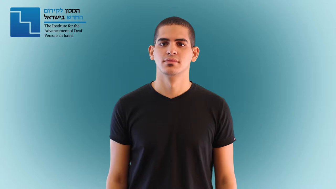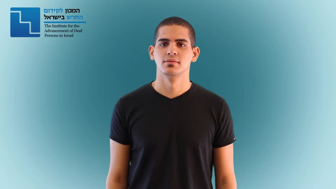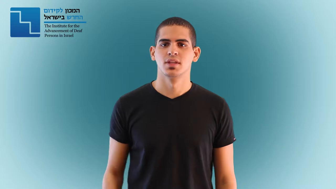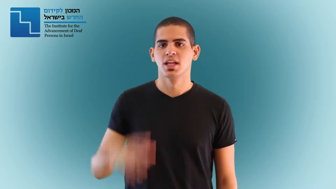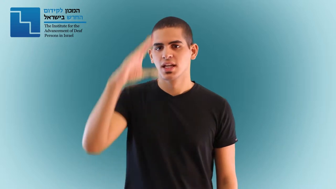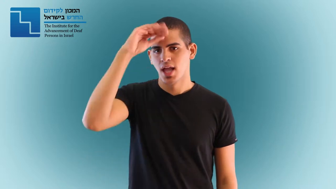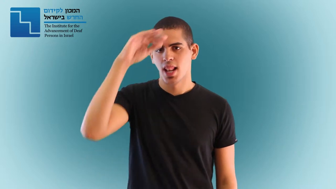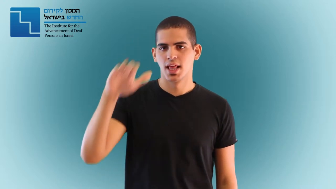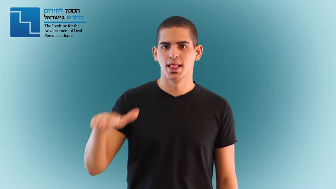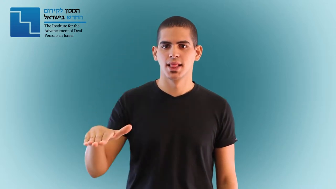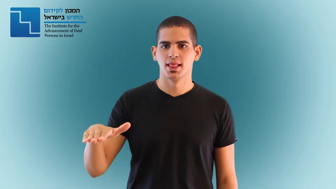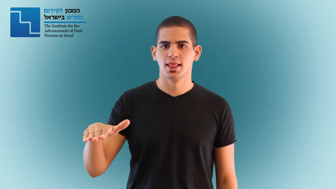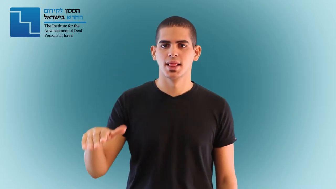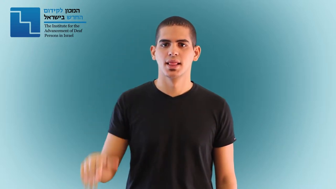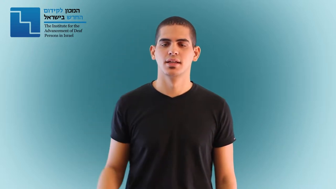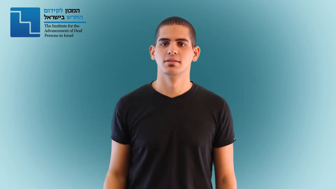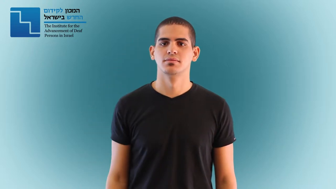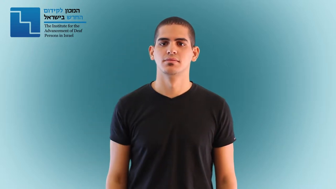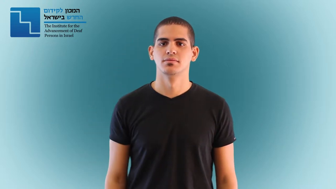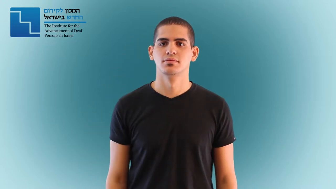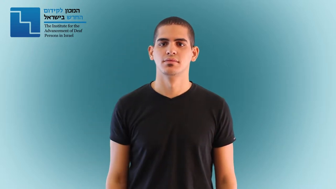ילד